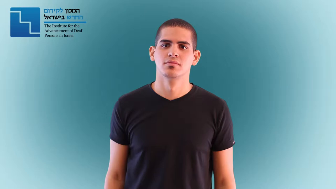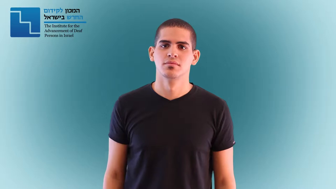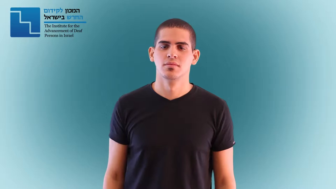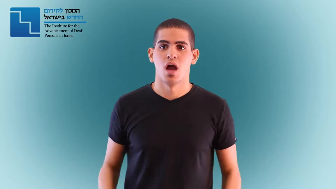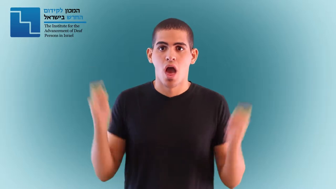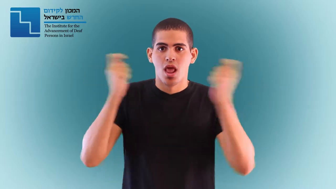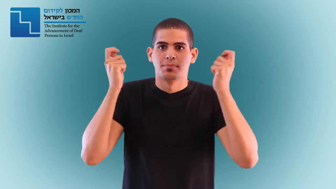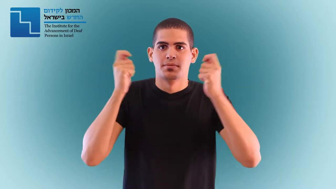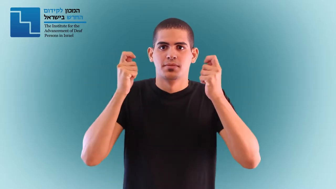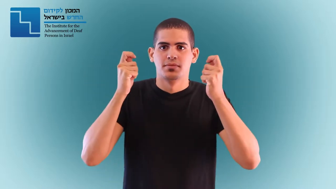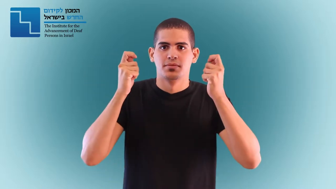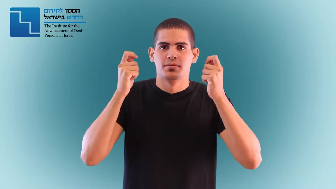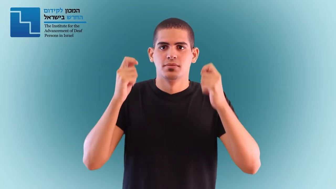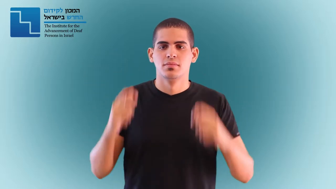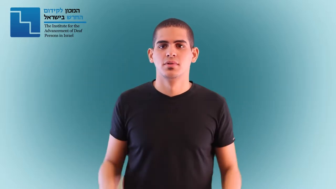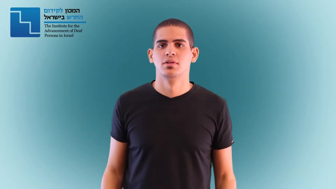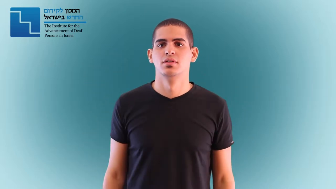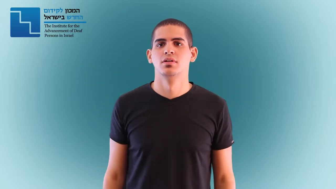הלם